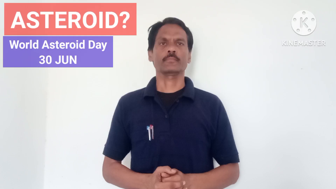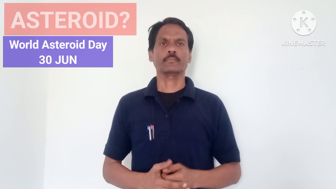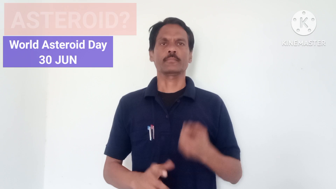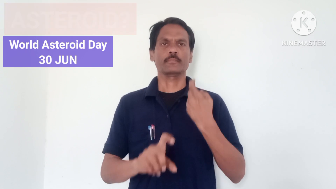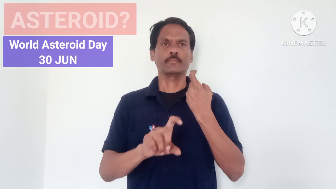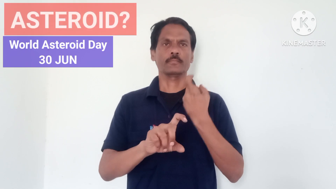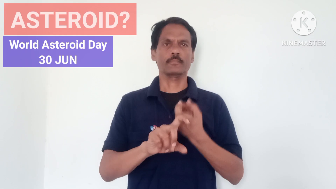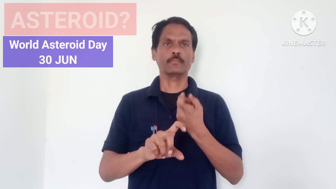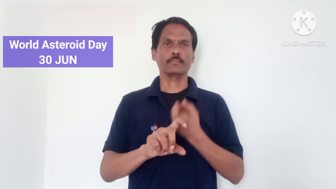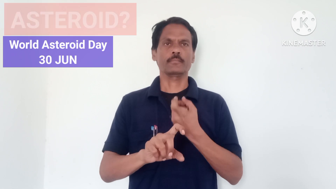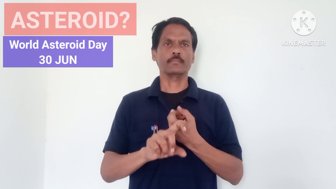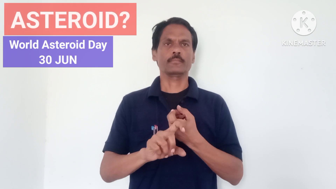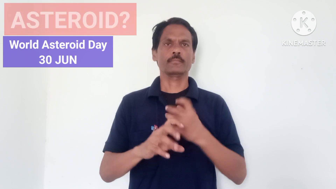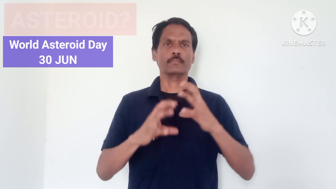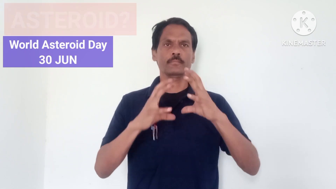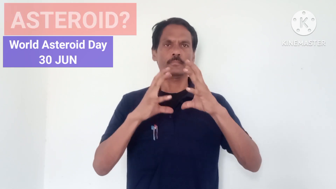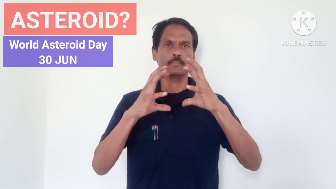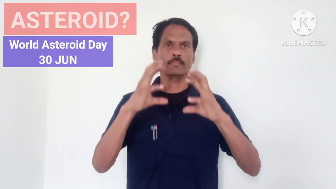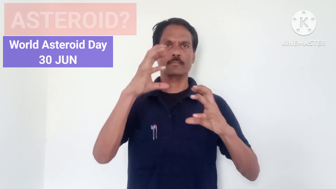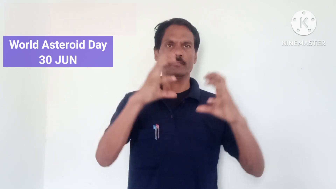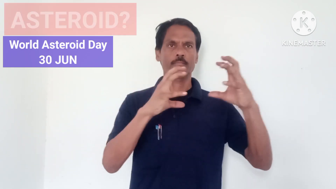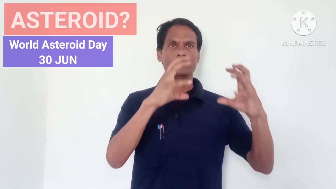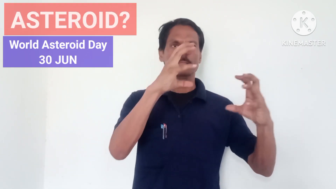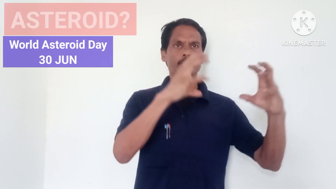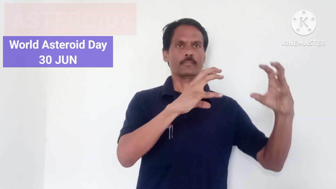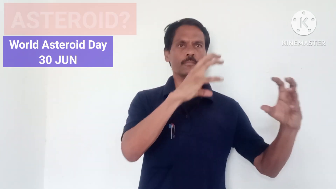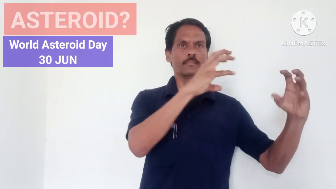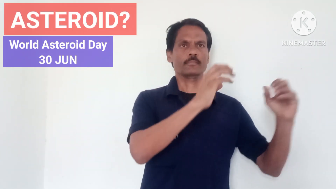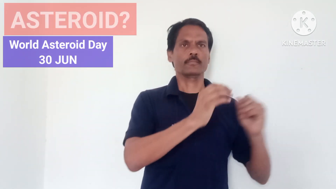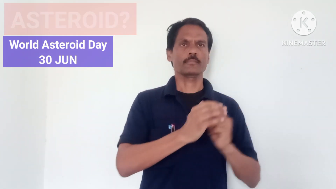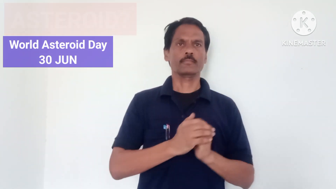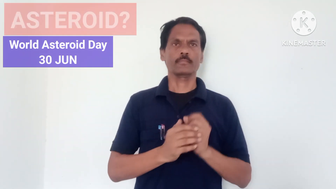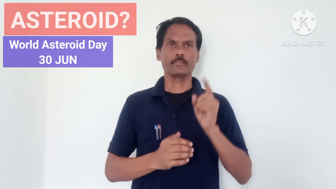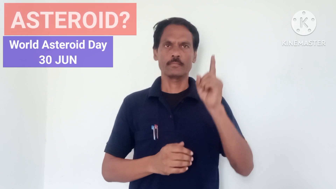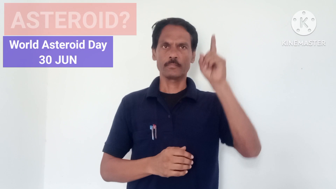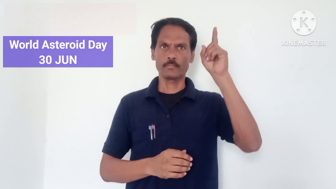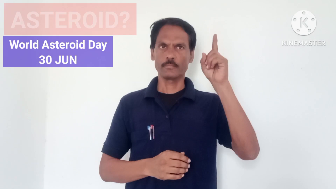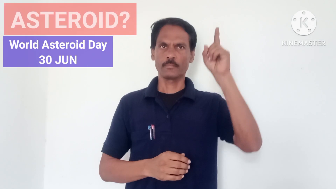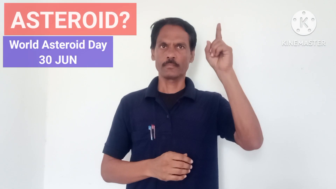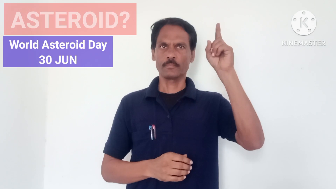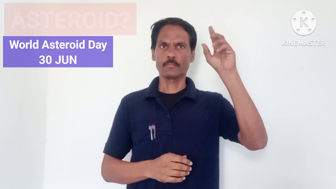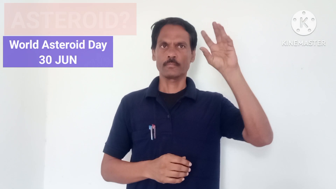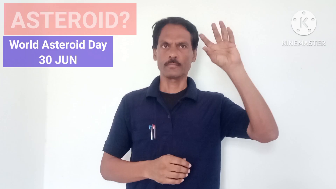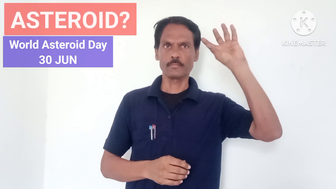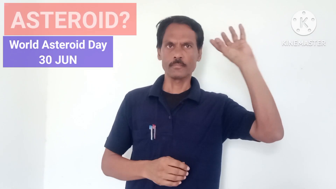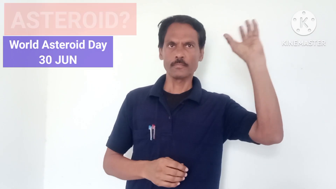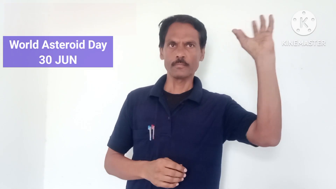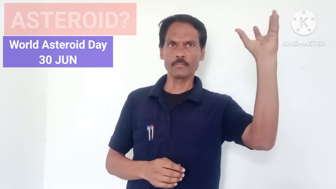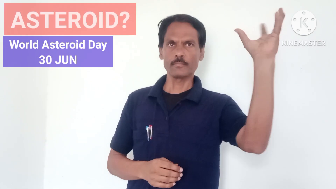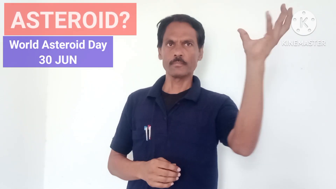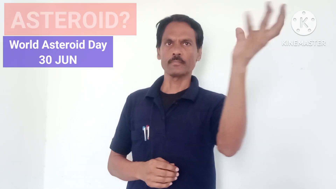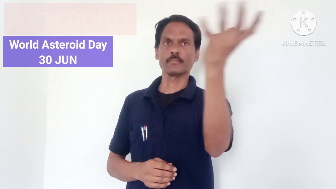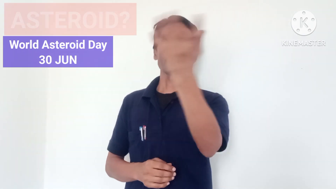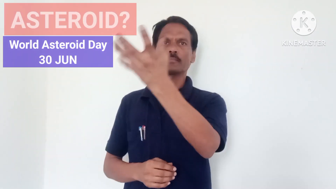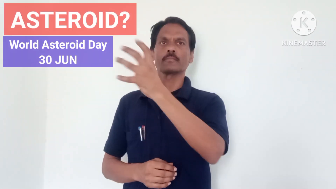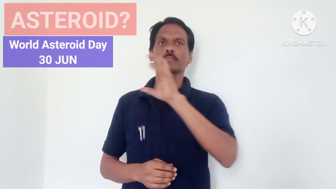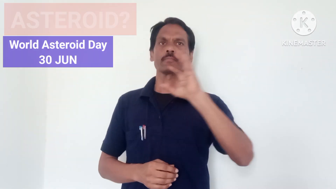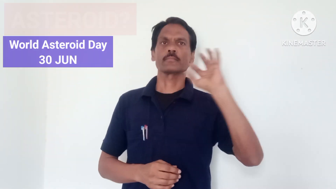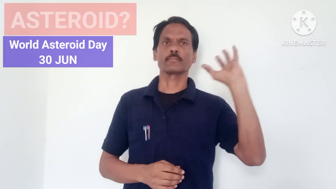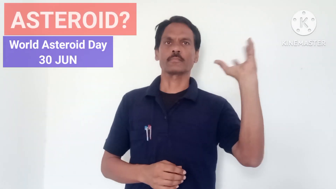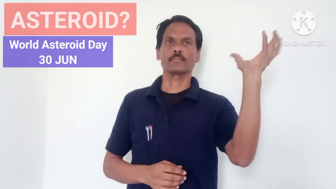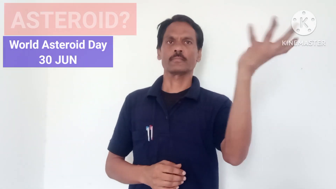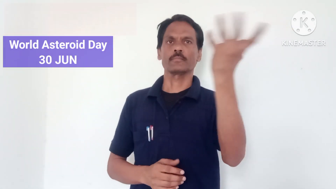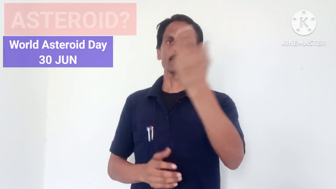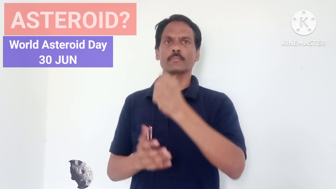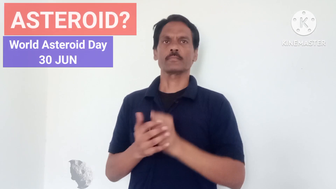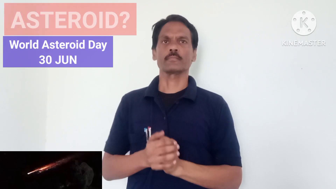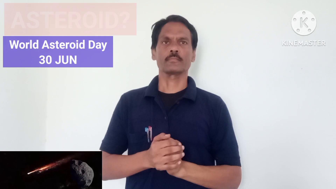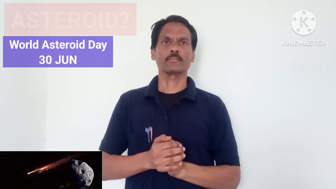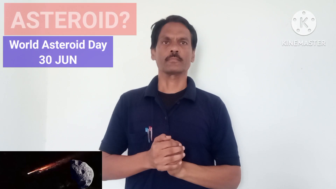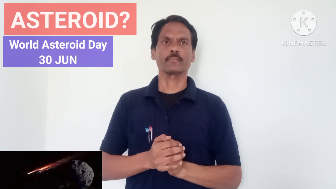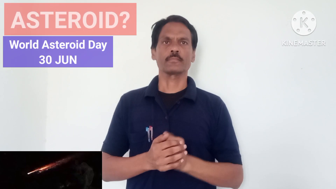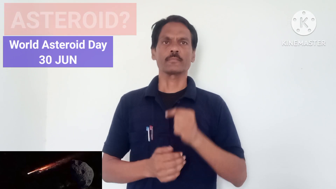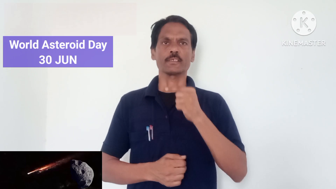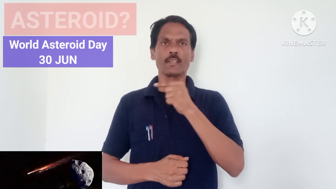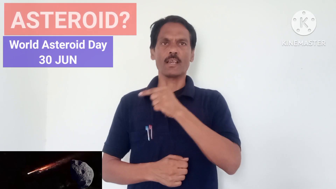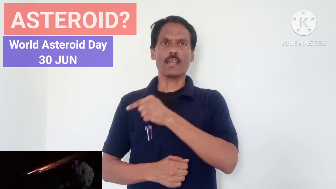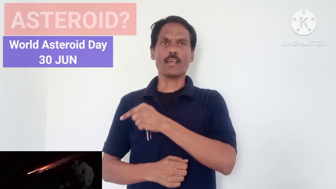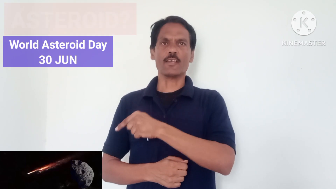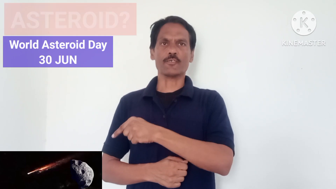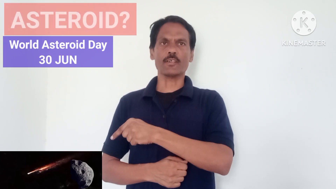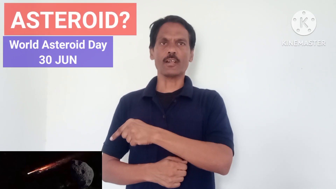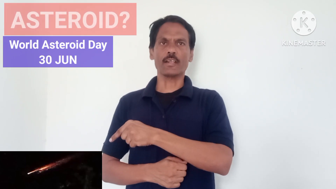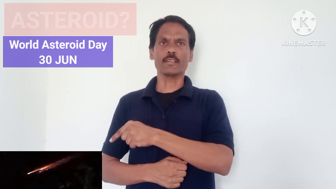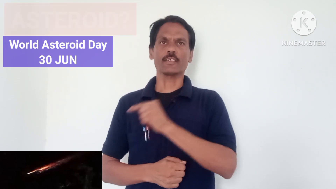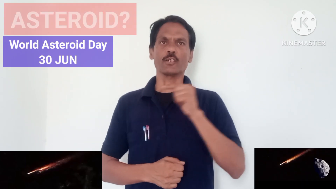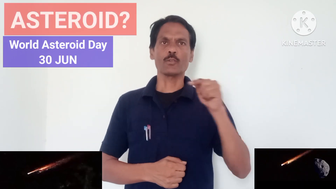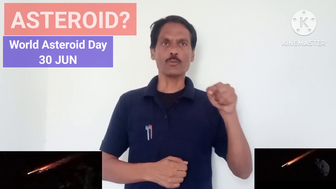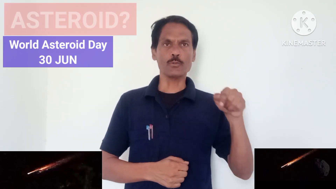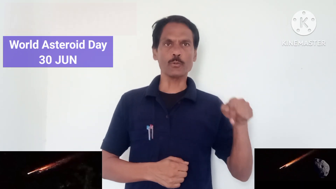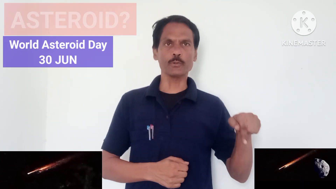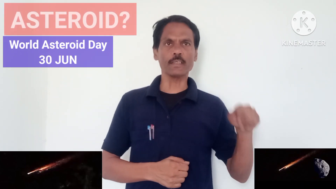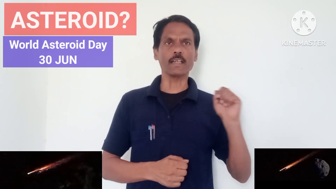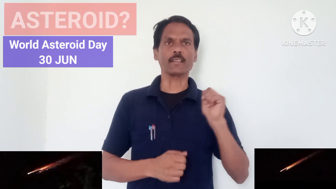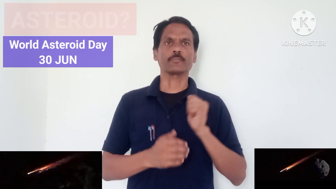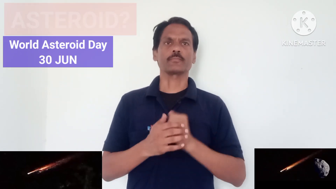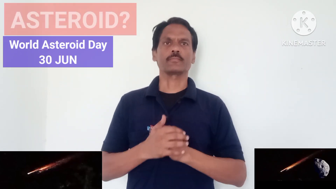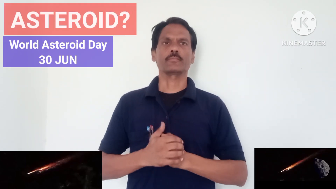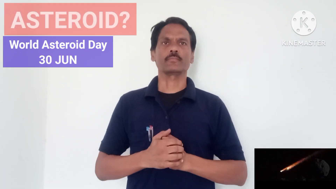क्षुद्रग्रह